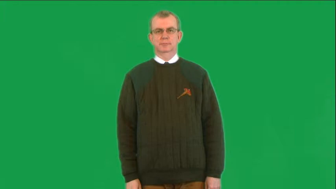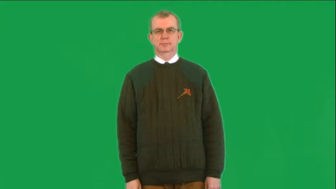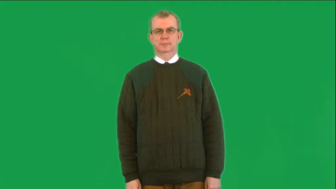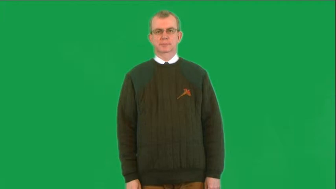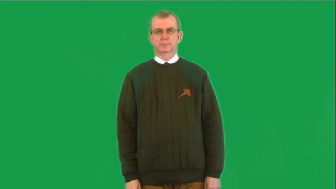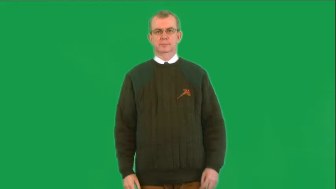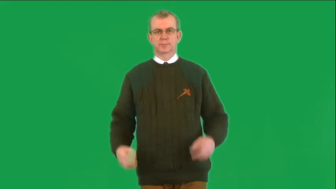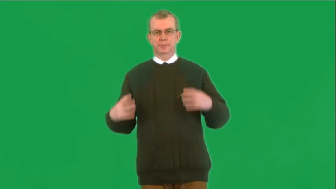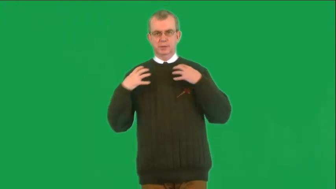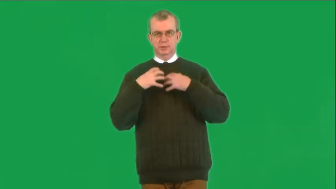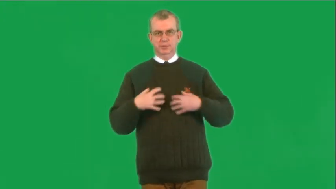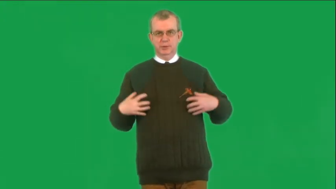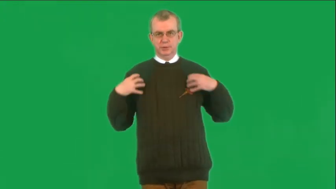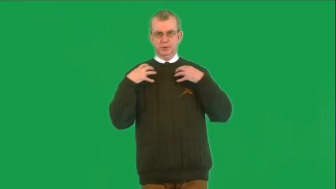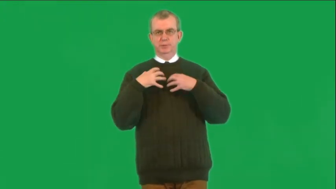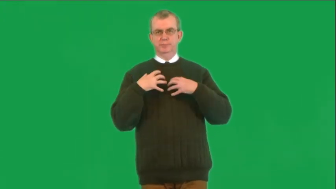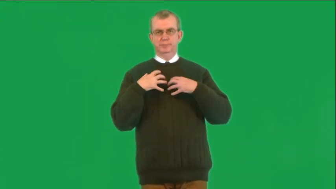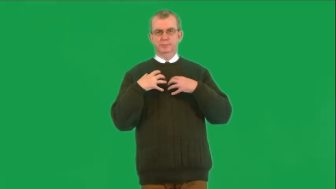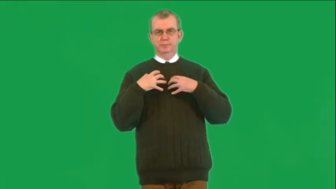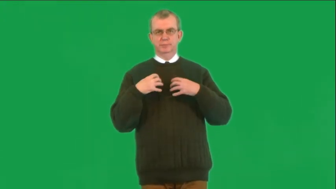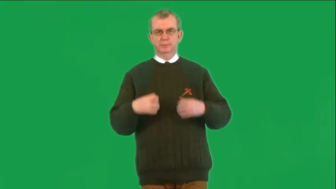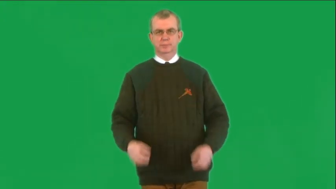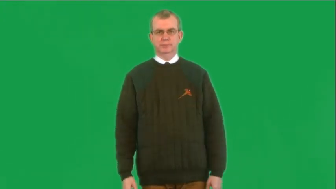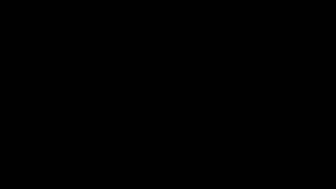zwierzę